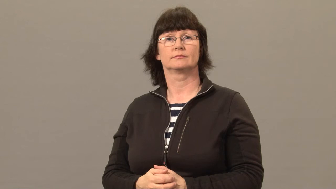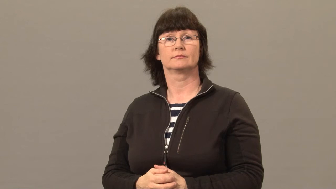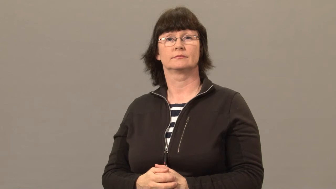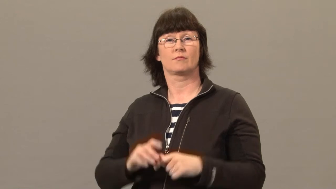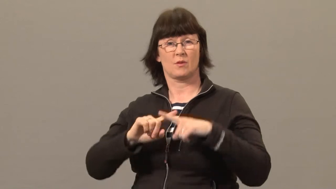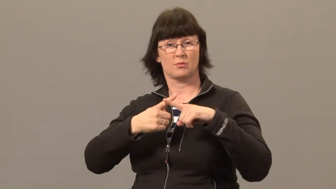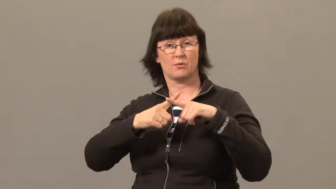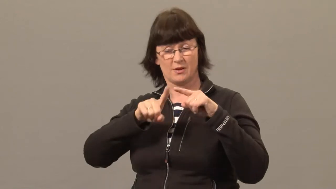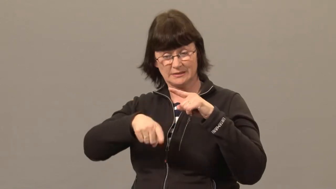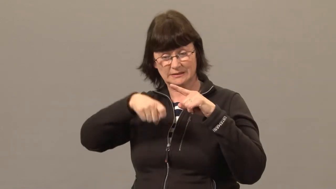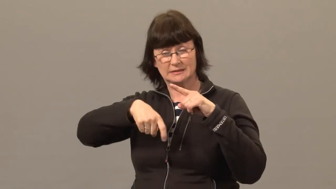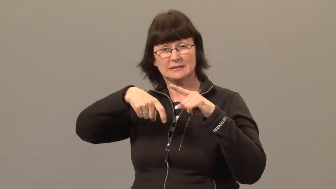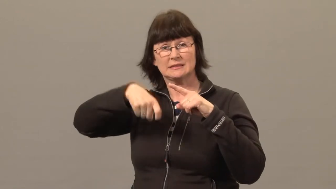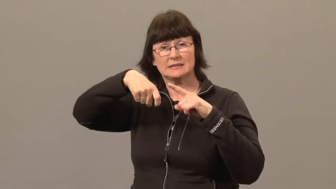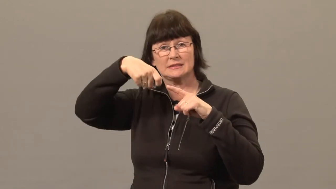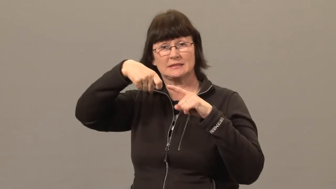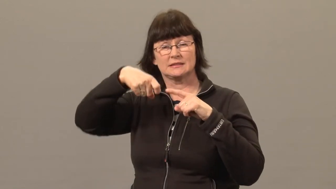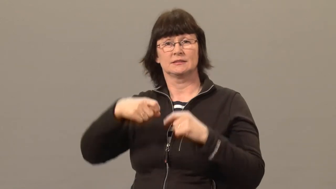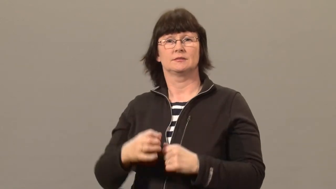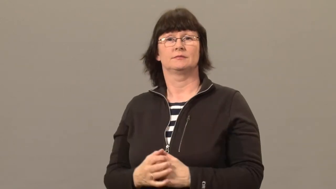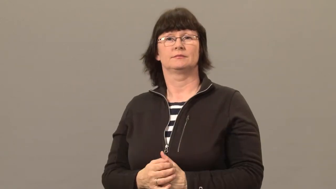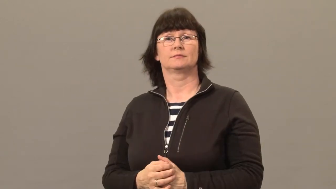Lykkja